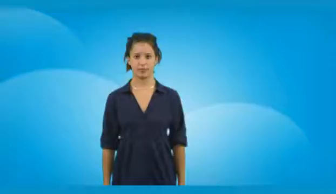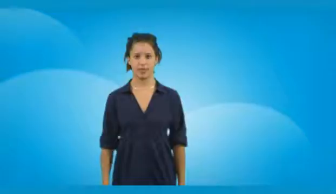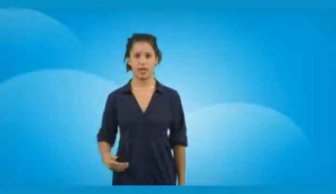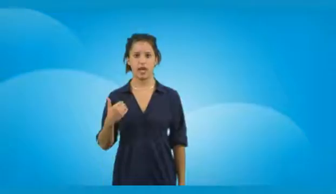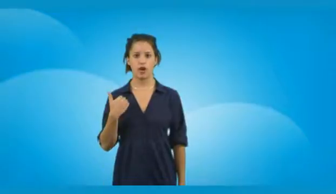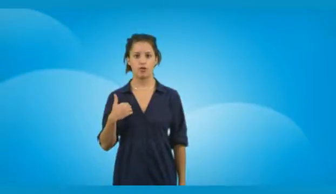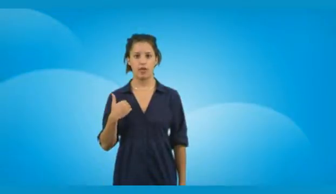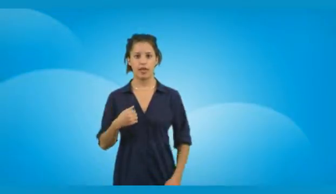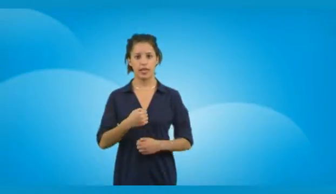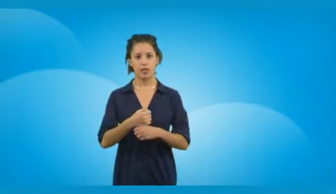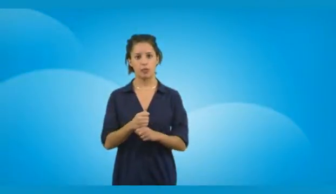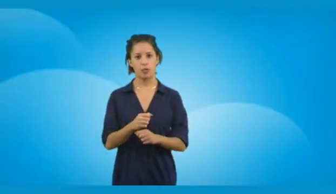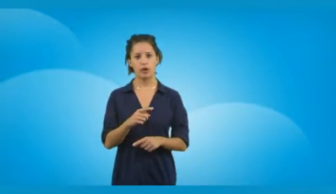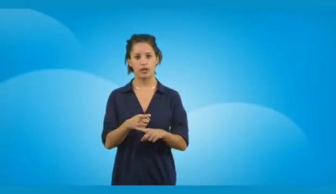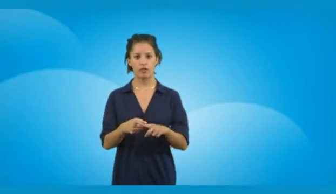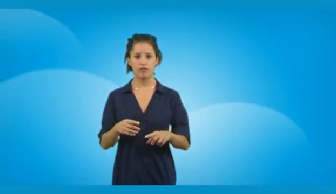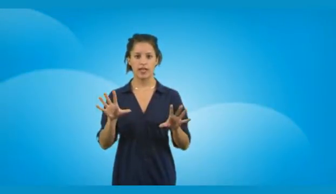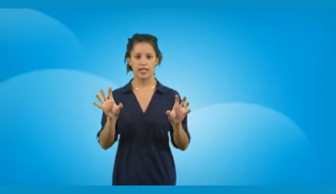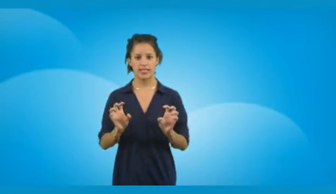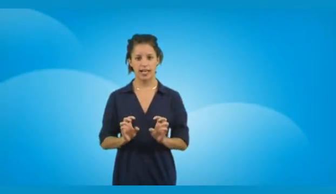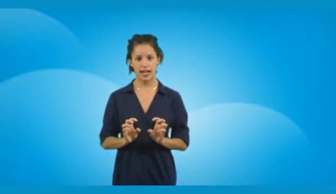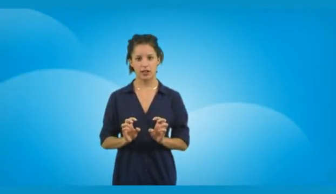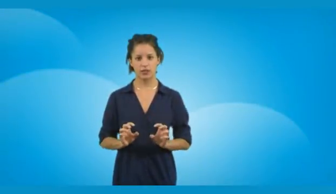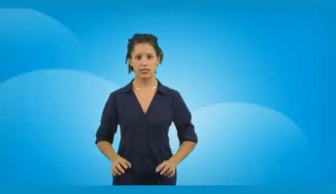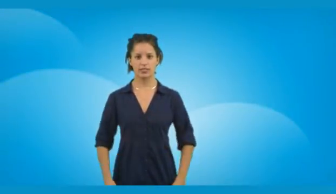Félszáraz fehérbor